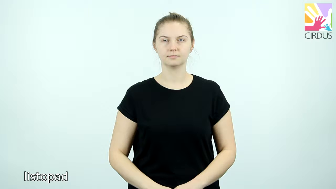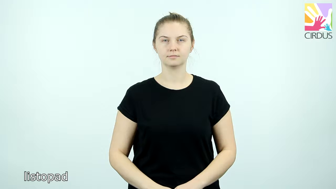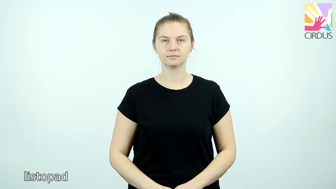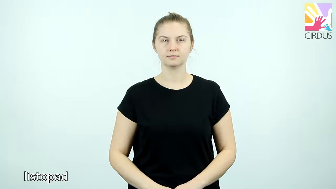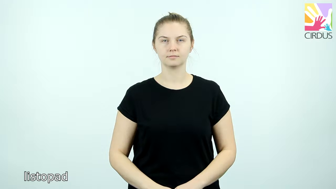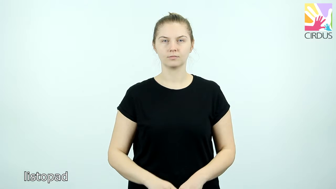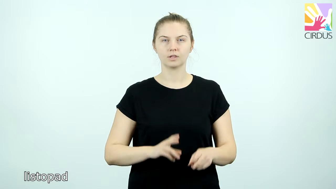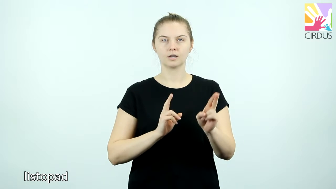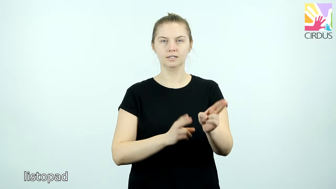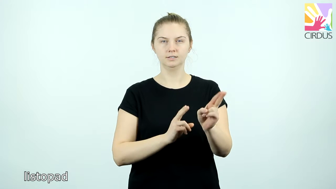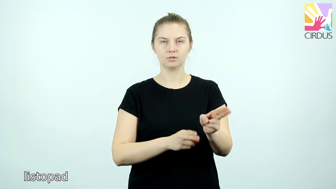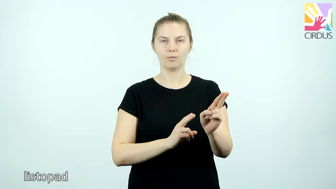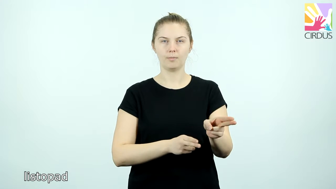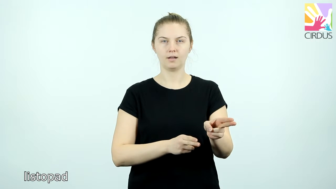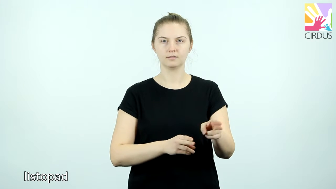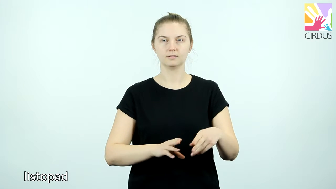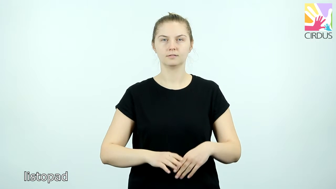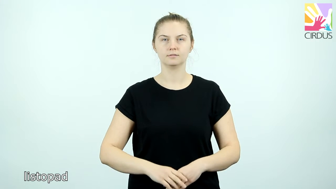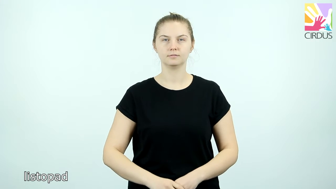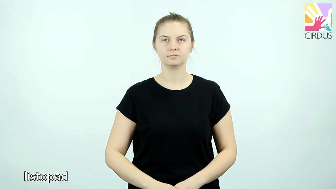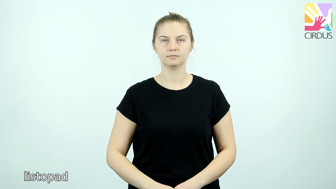listopad